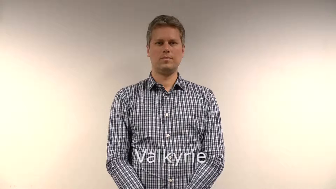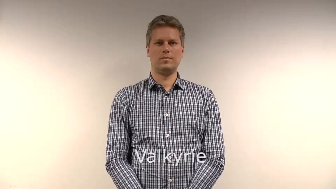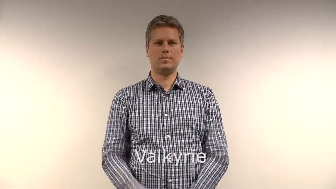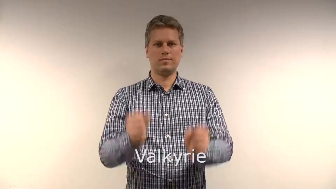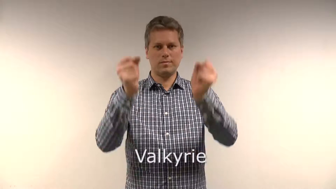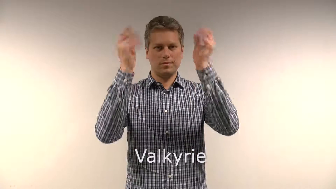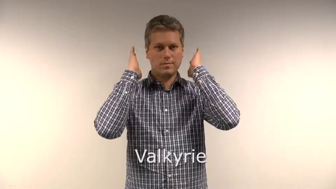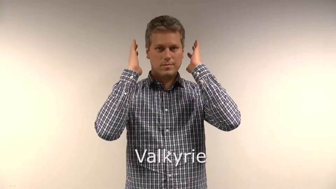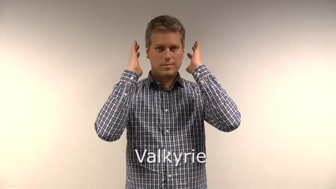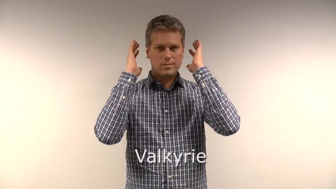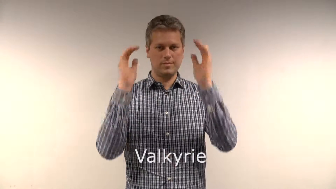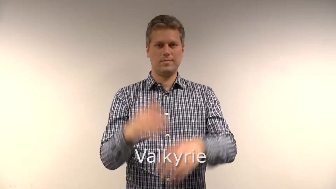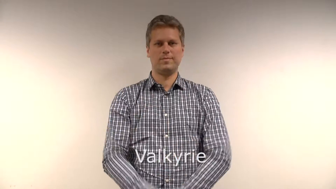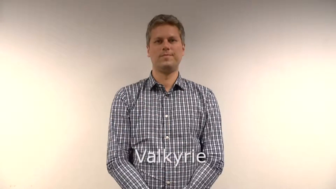Valkyrie